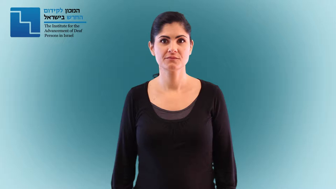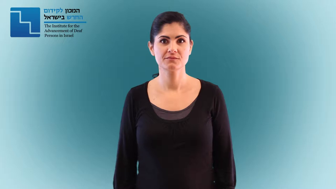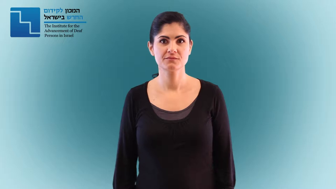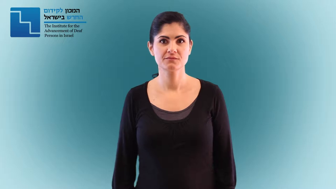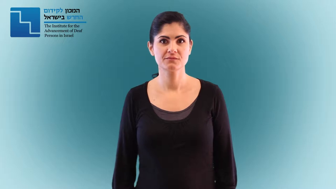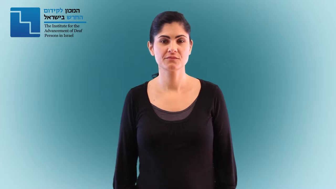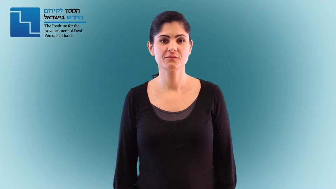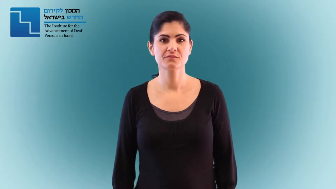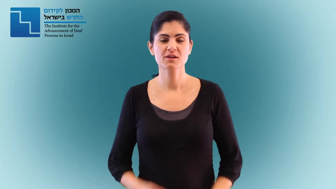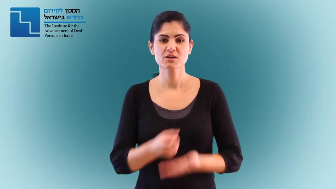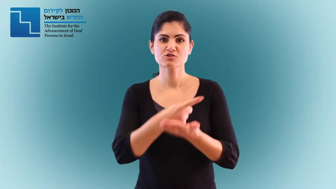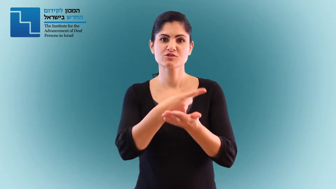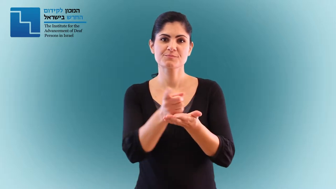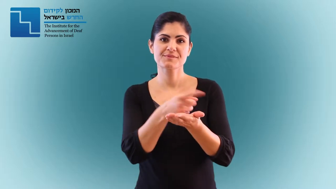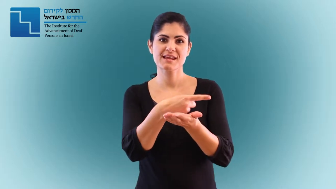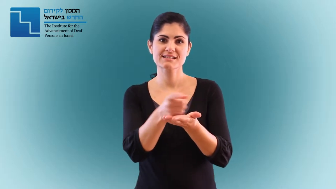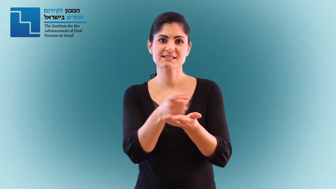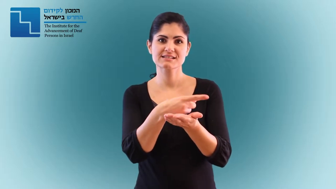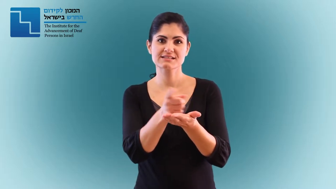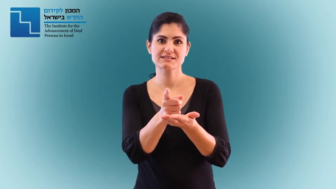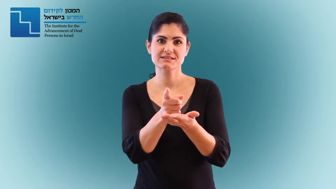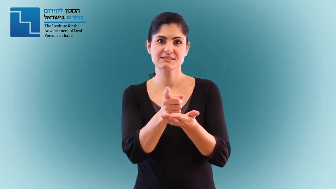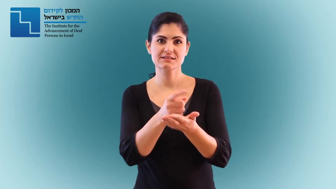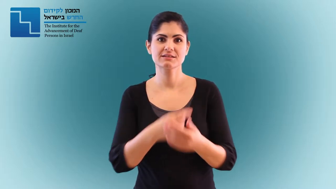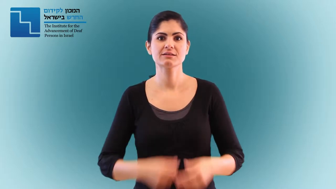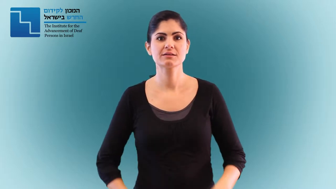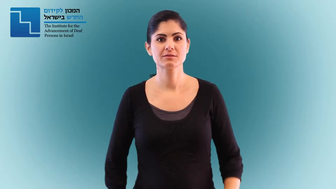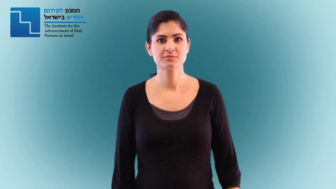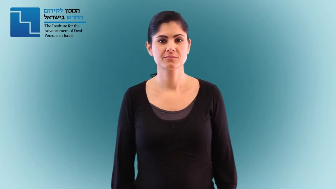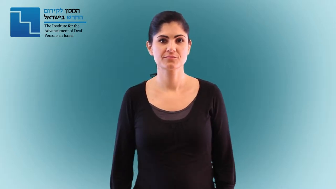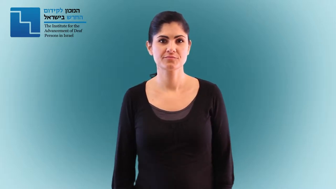מערכת ניווט (GPS , waze), נַוְטָן